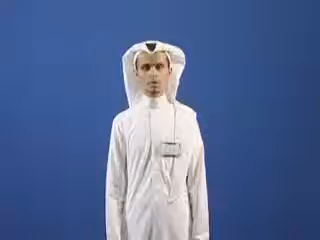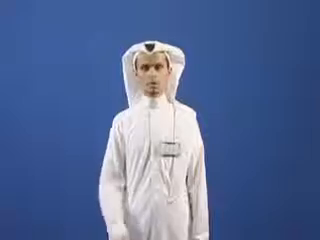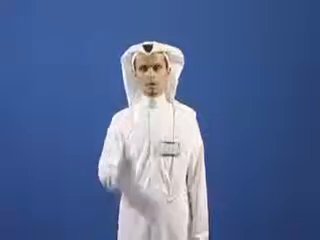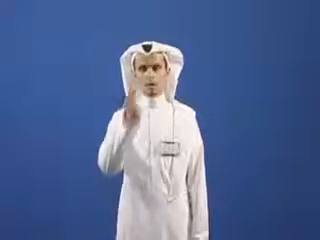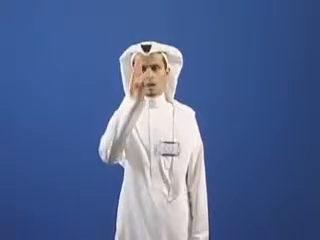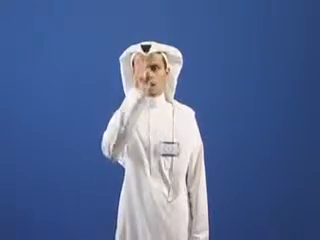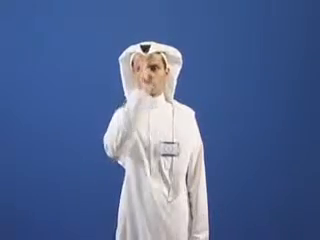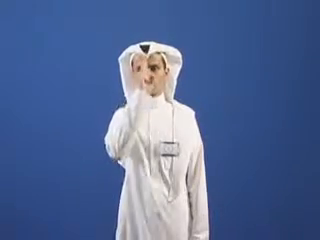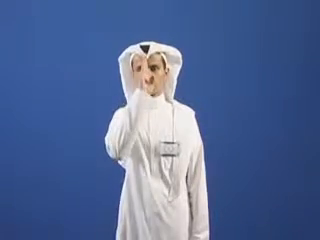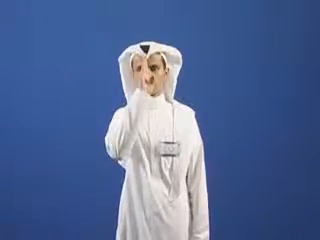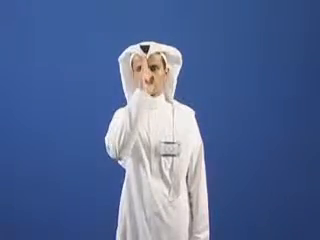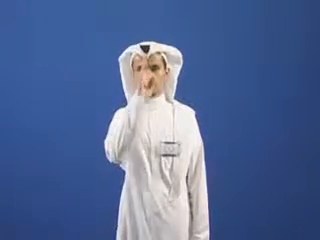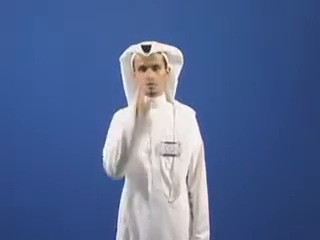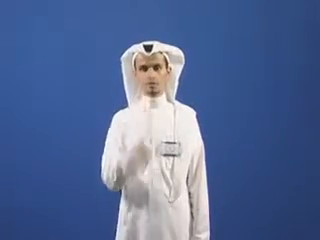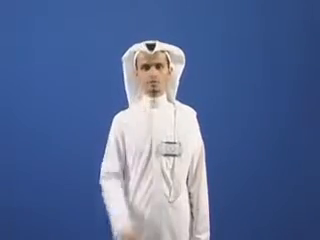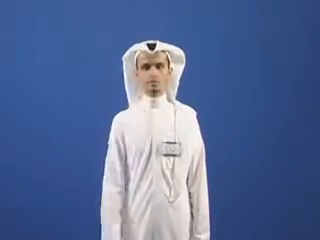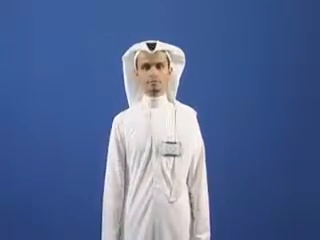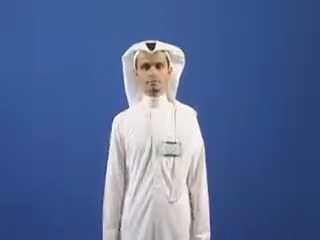الأثنين